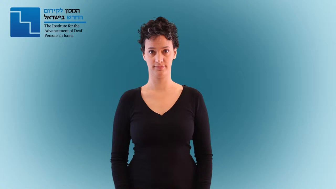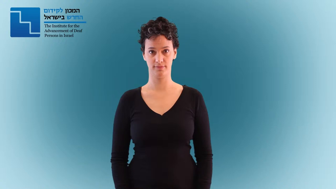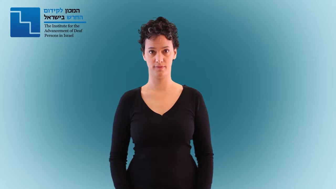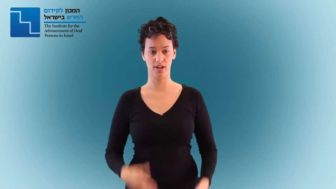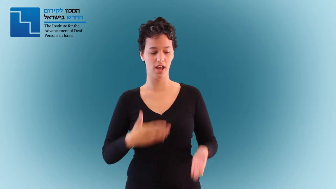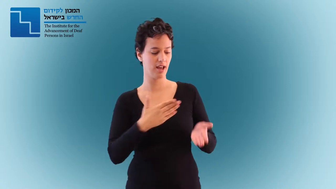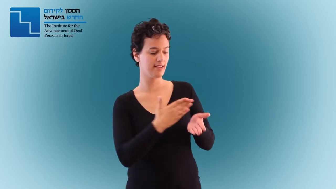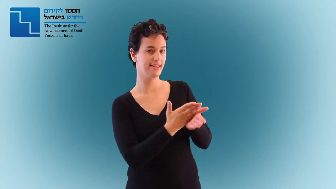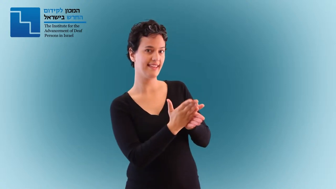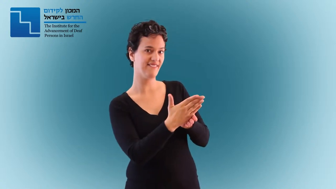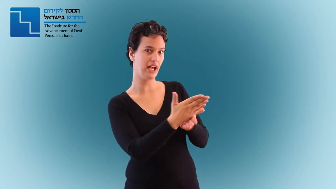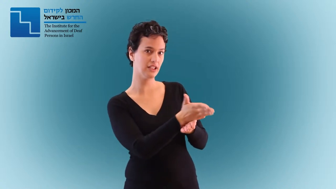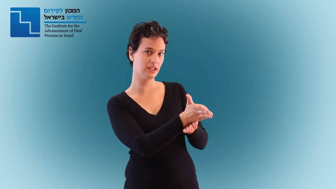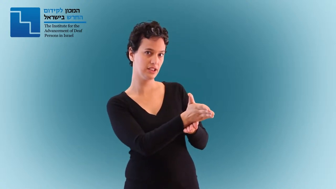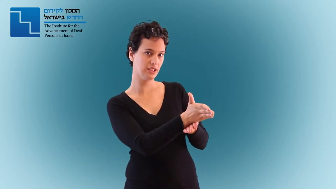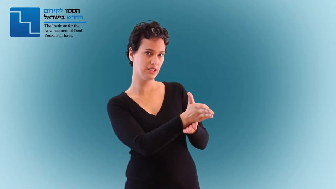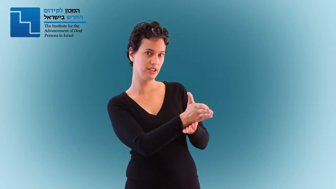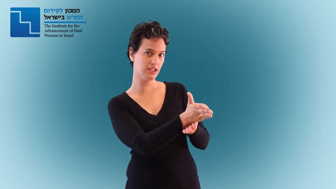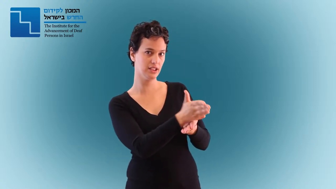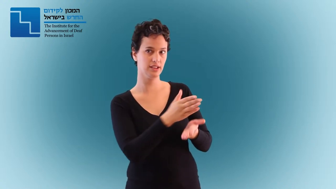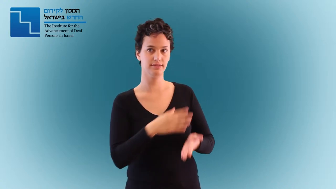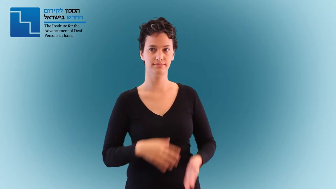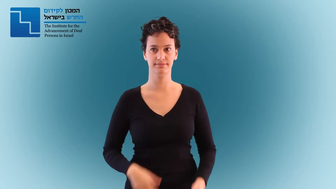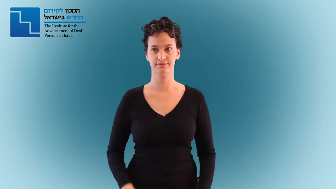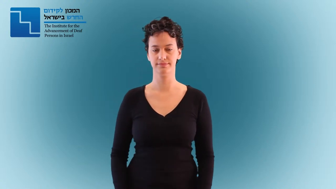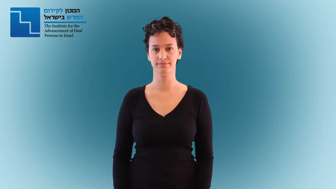נווט